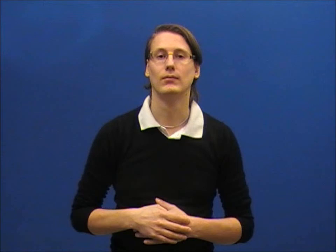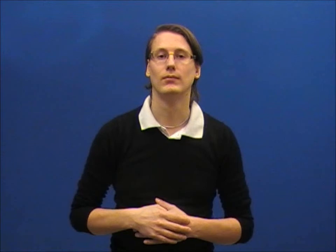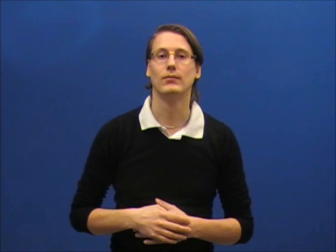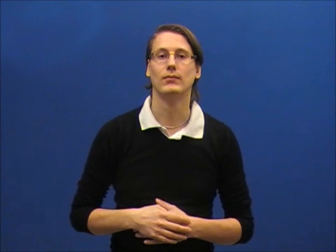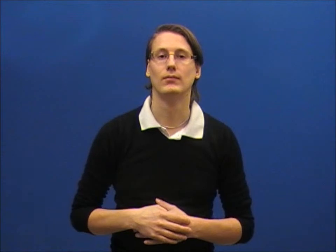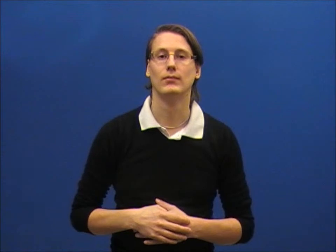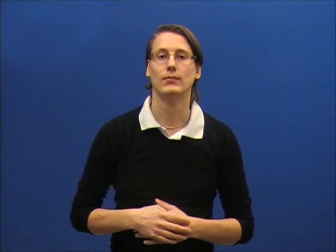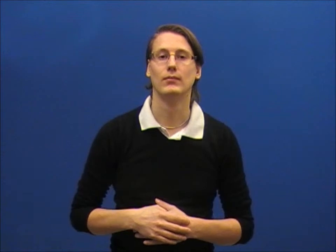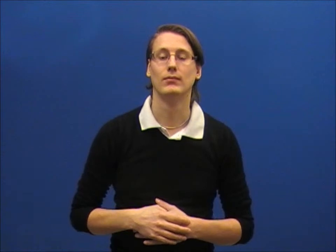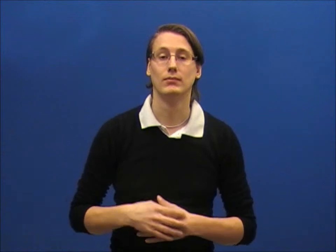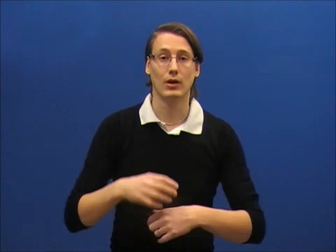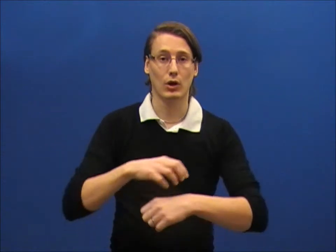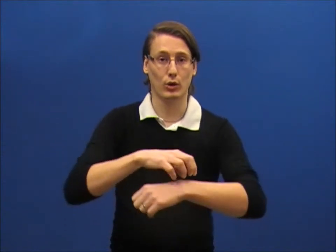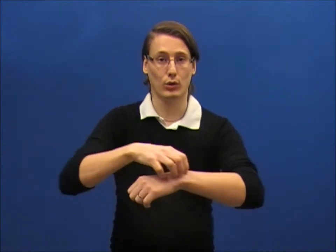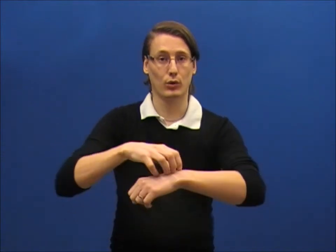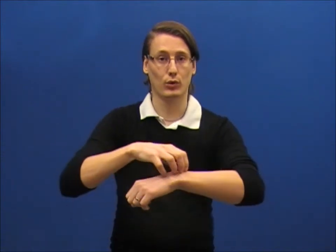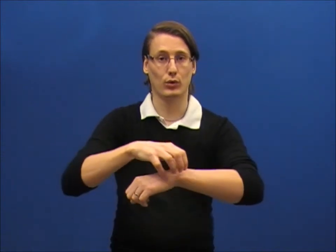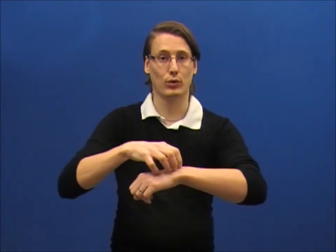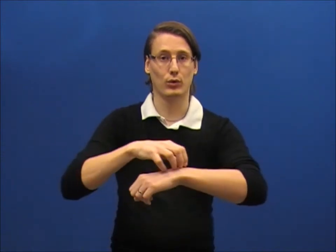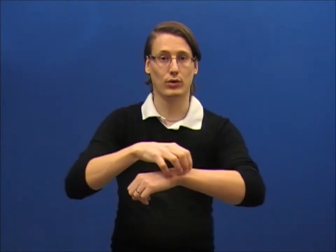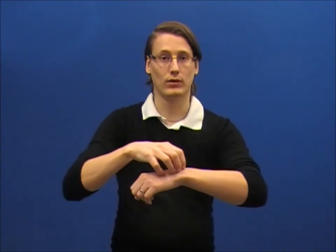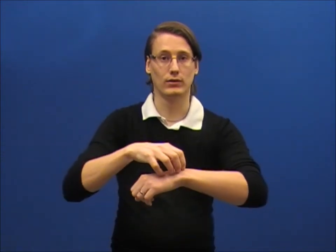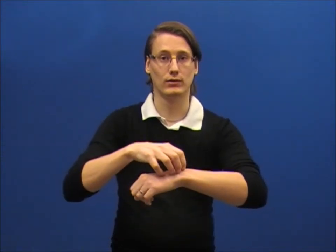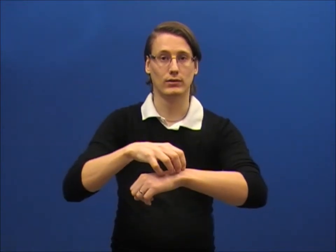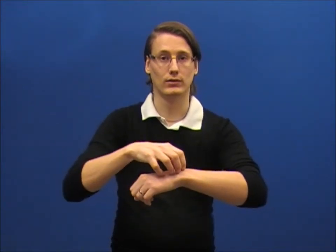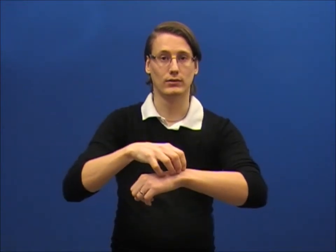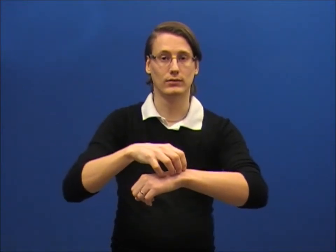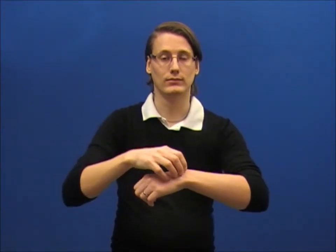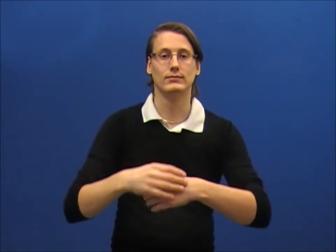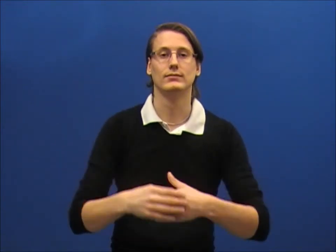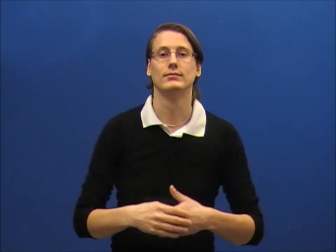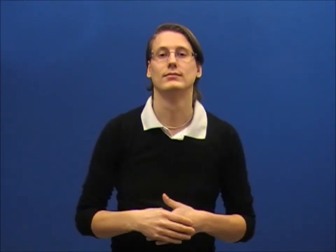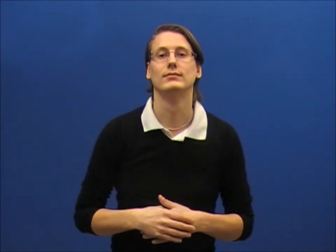GRÅ